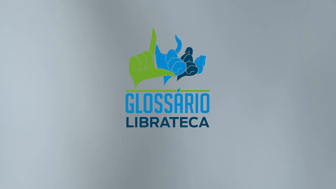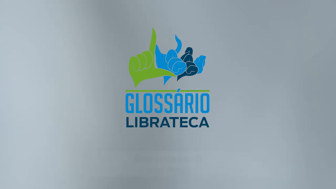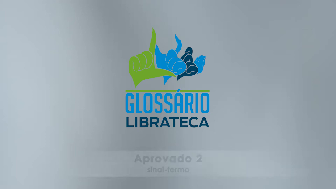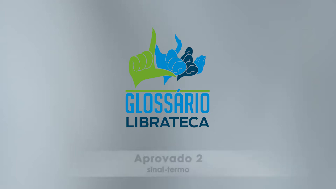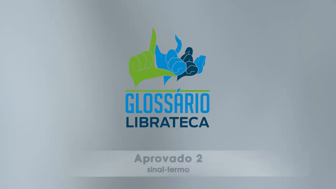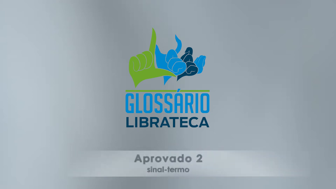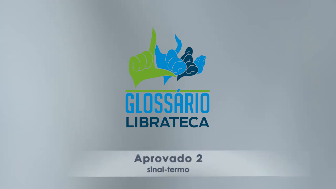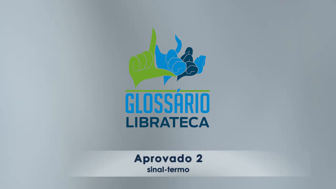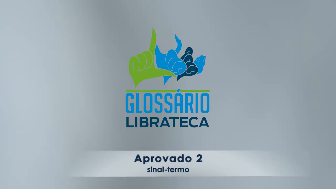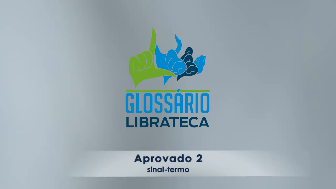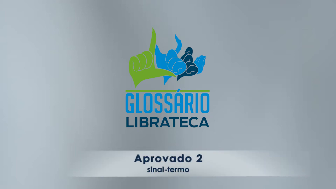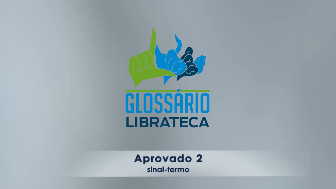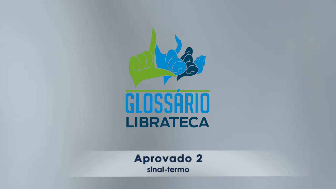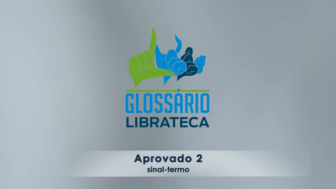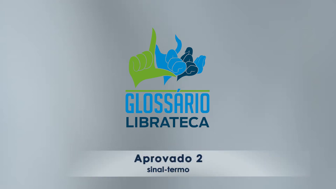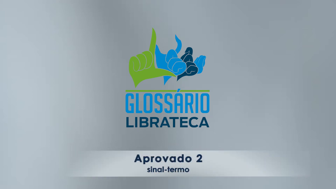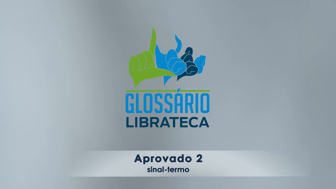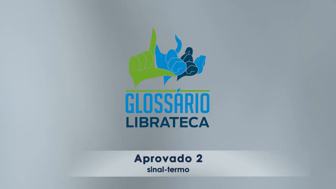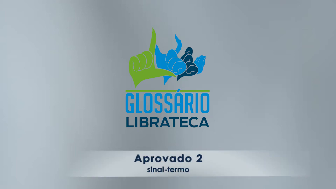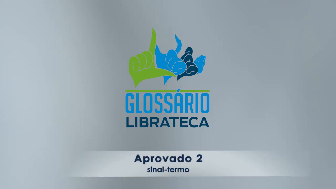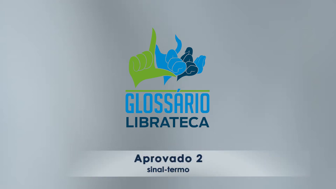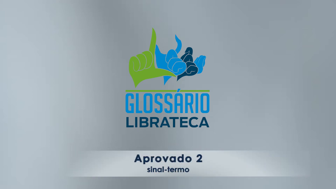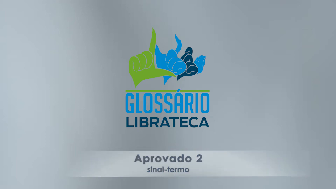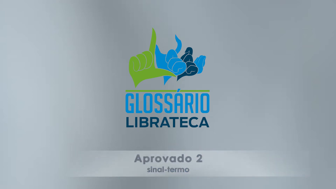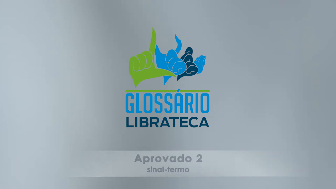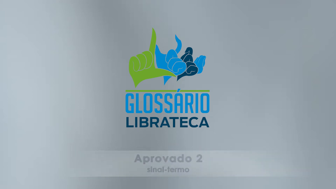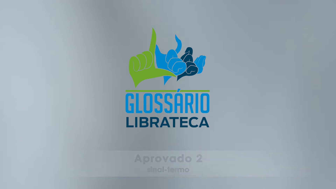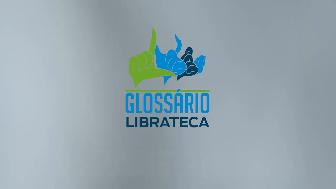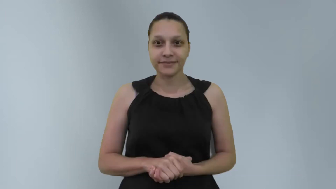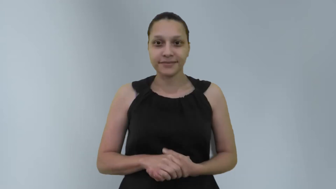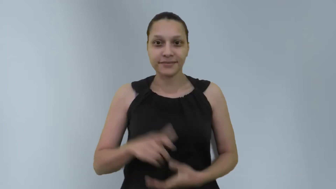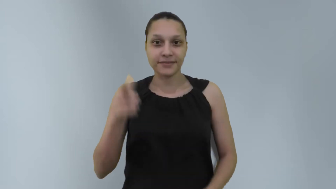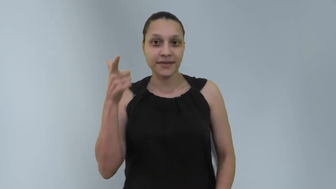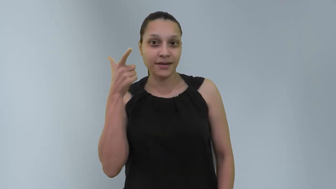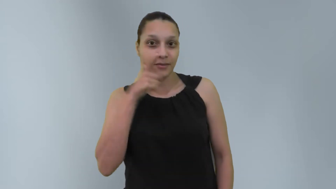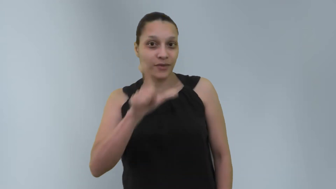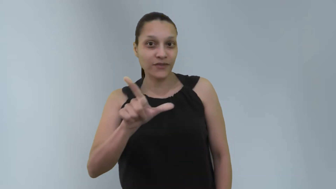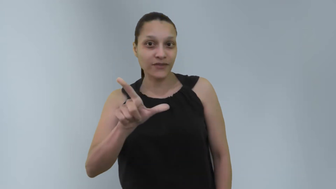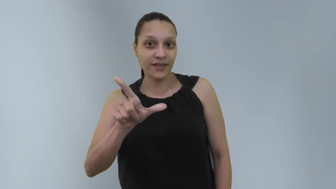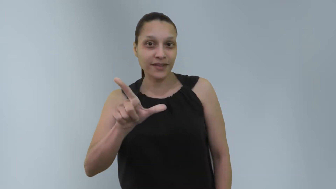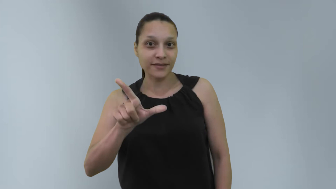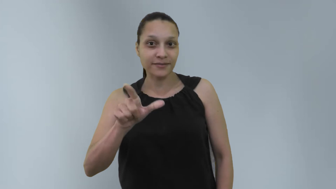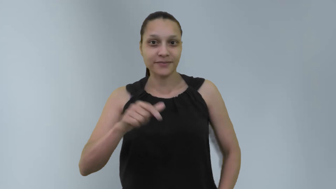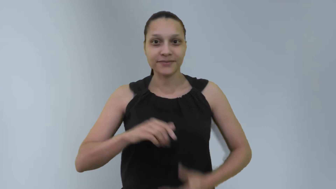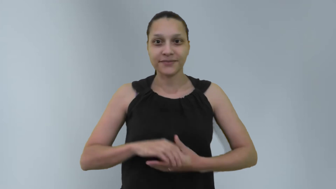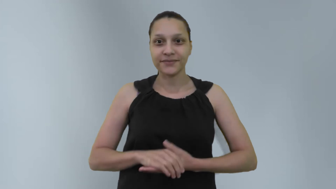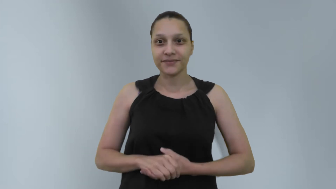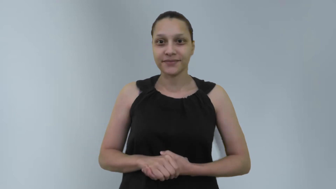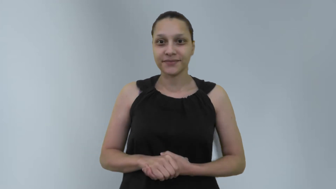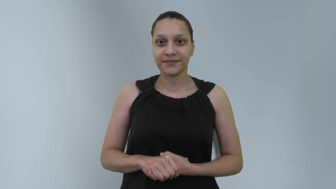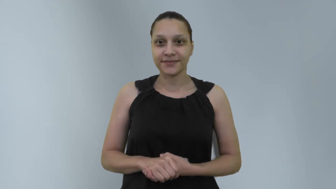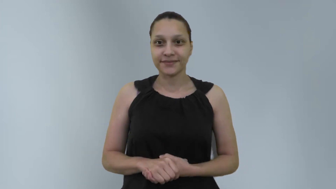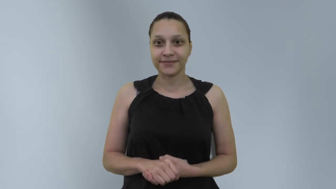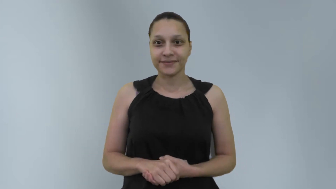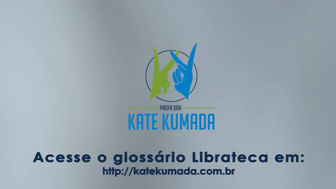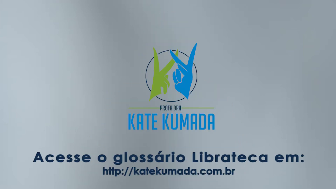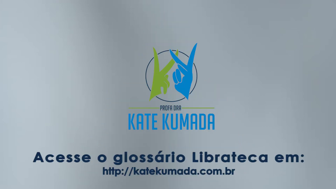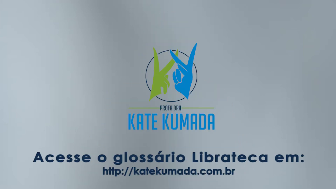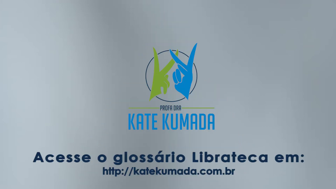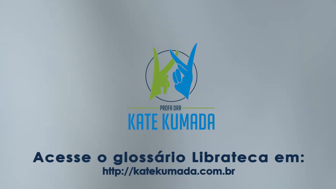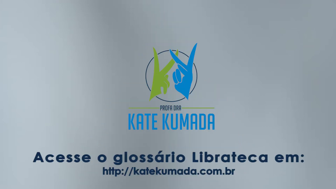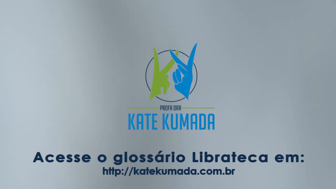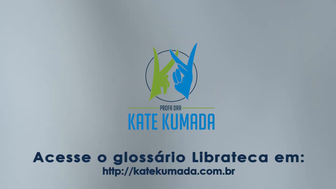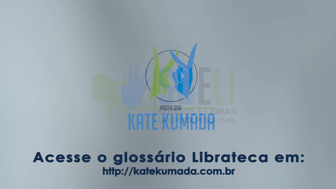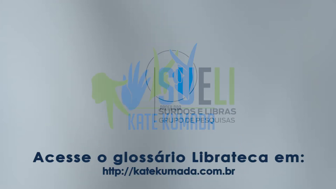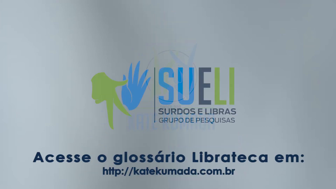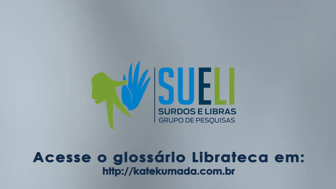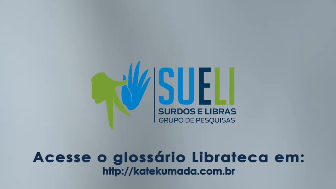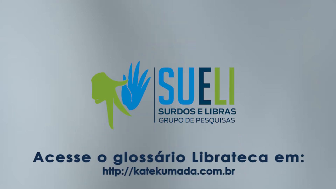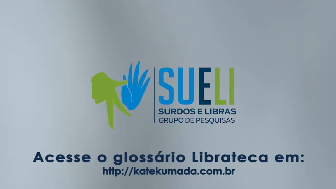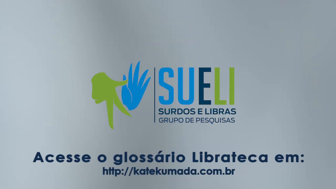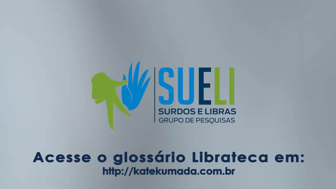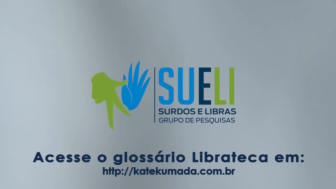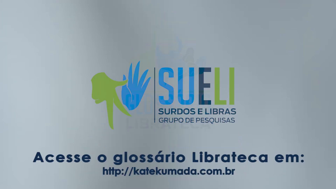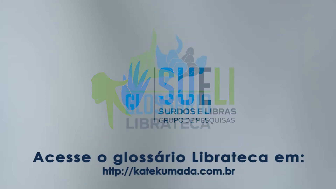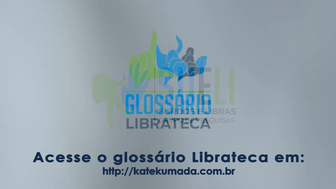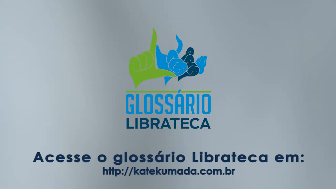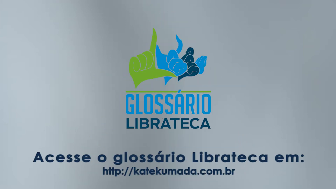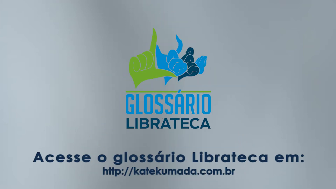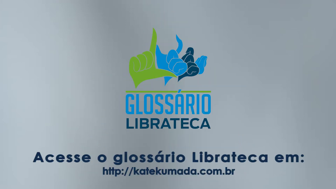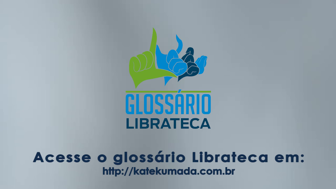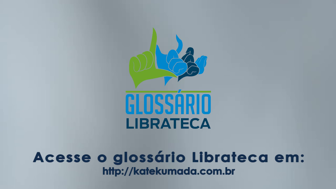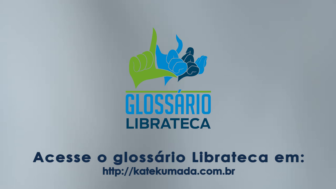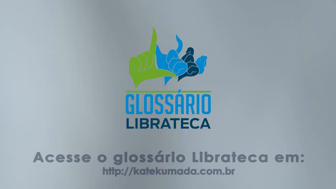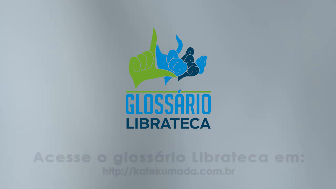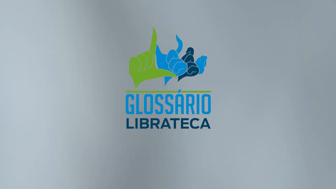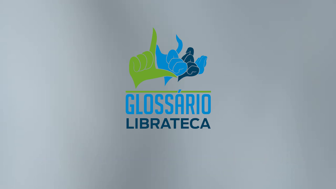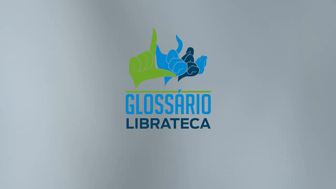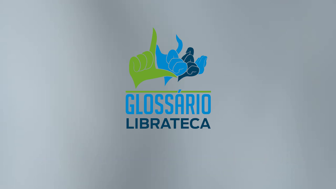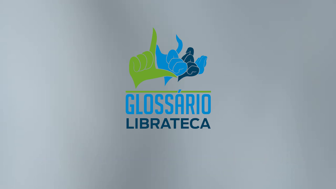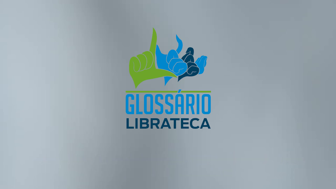Aprovado